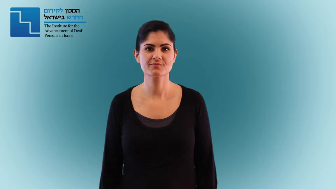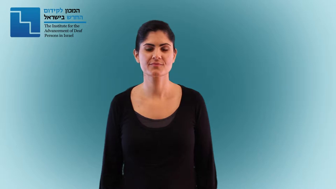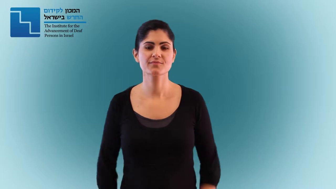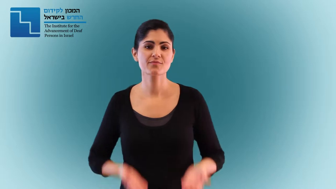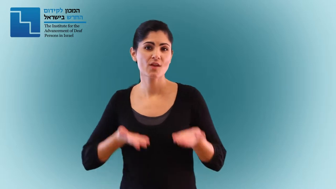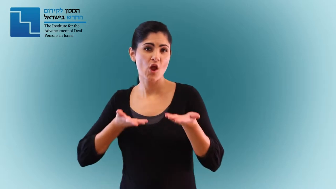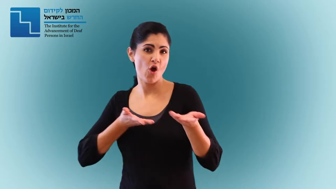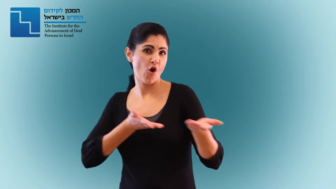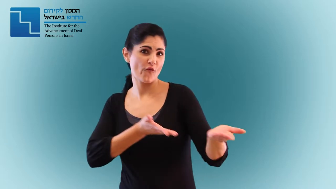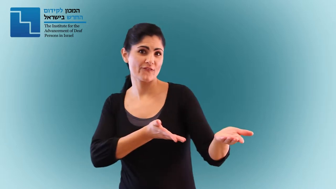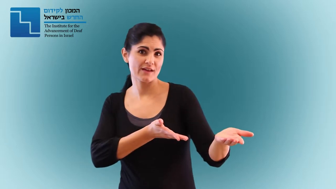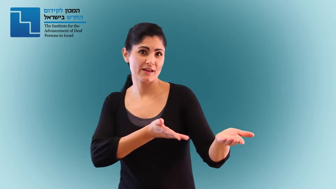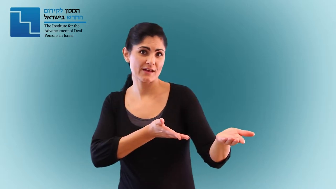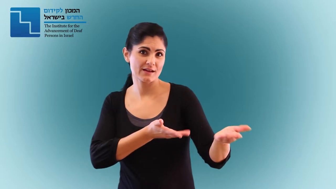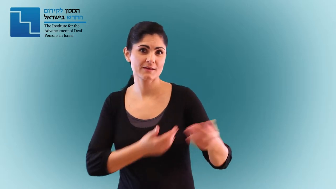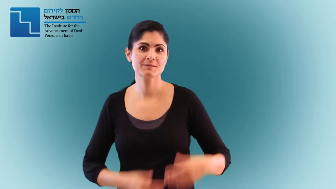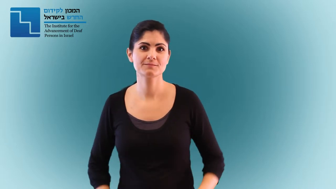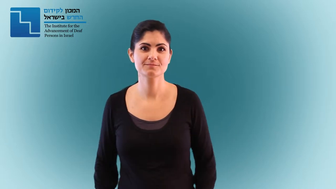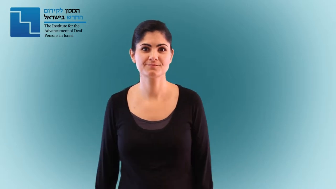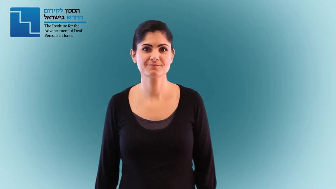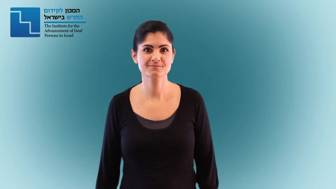אופה